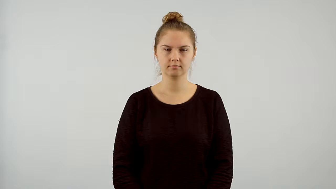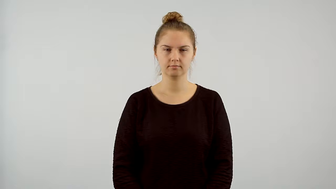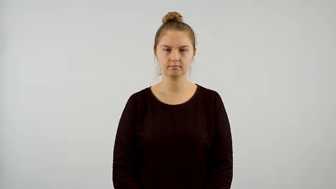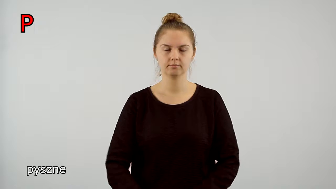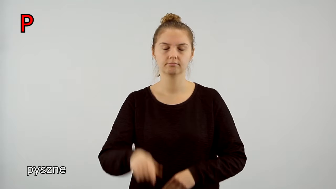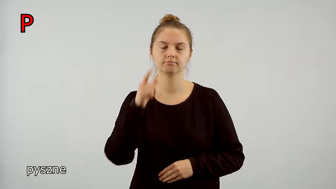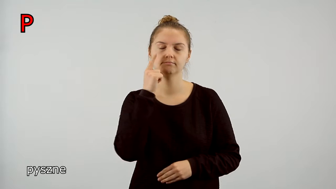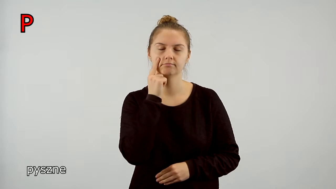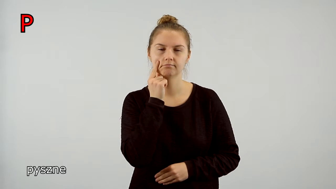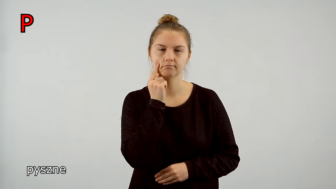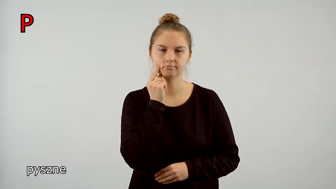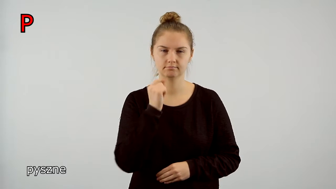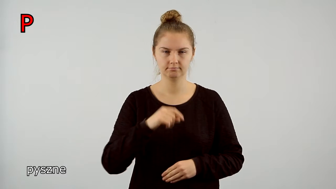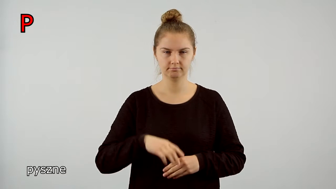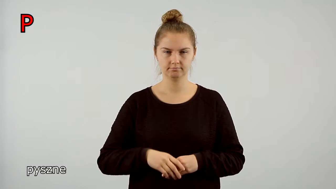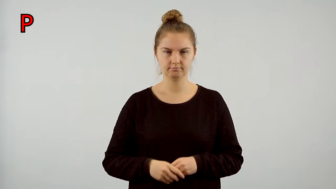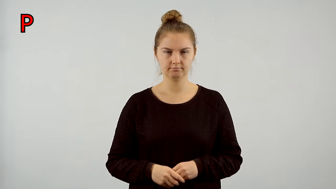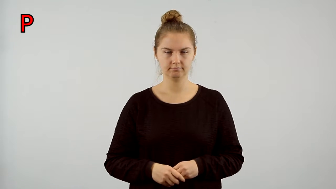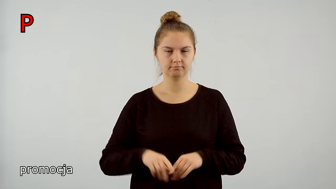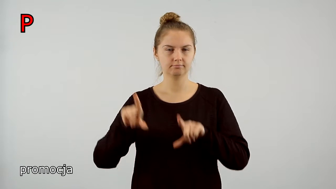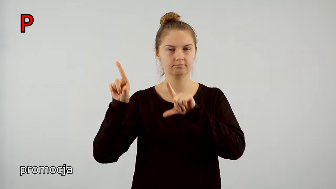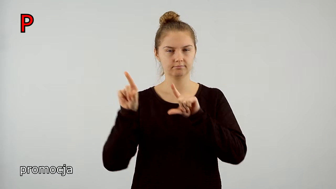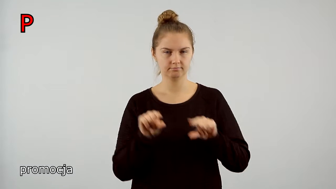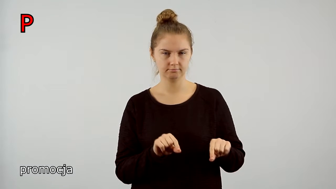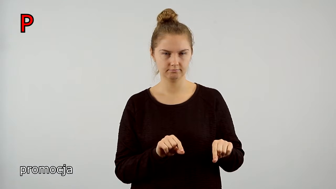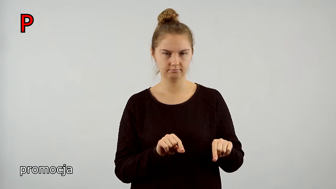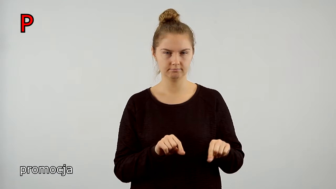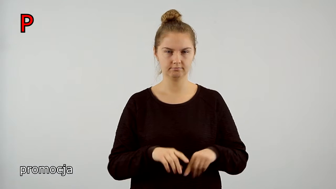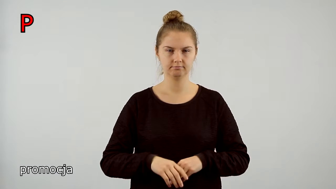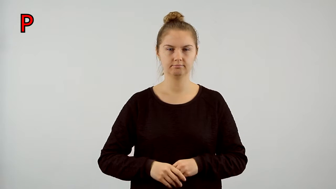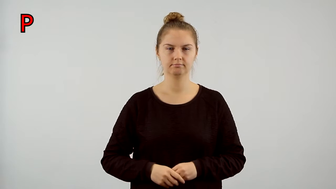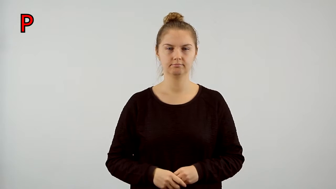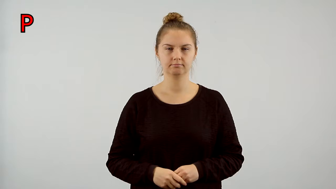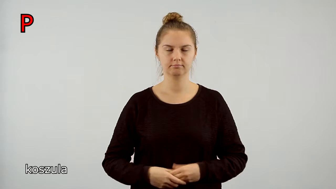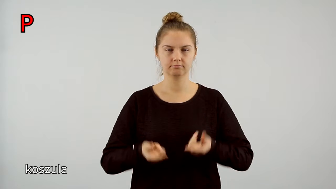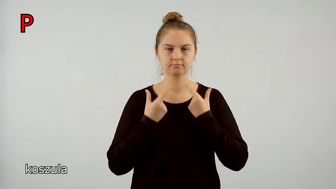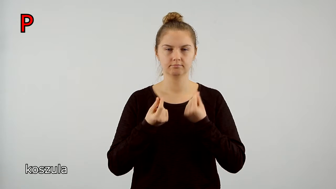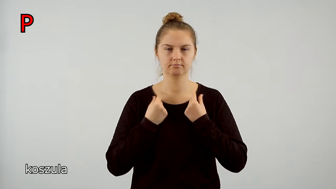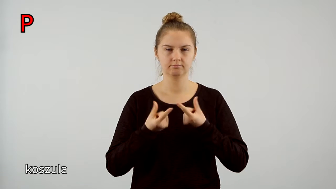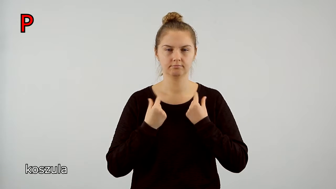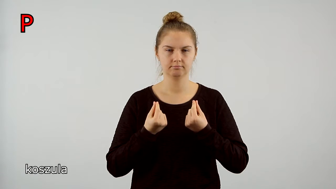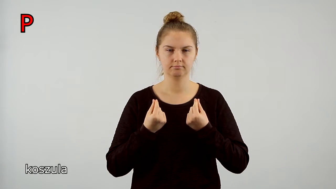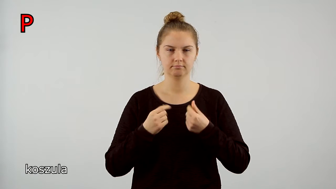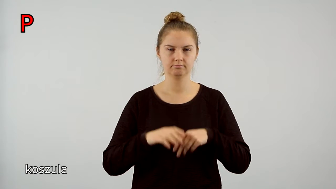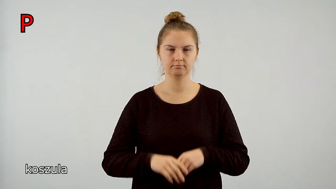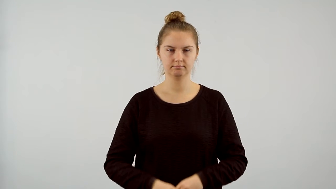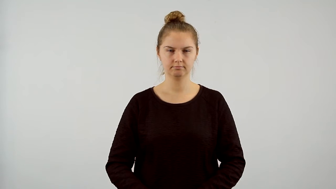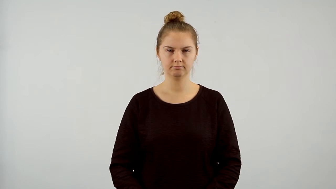P